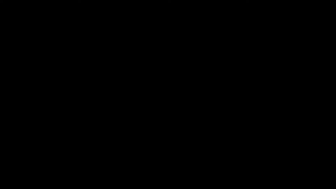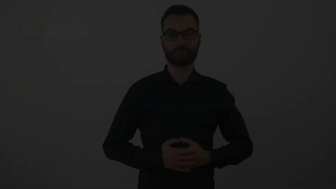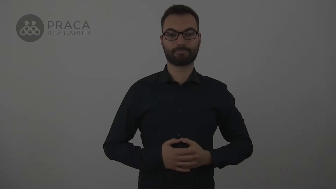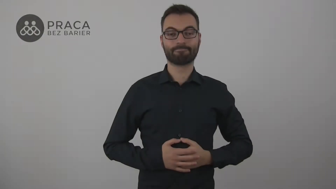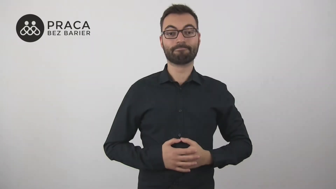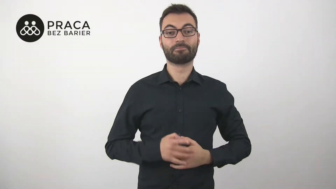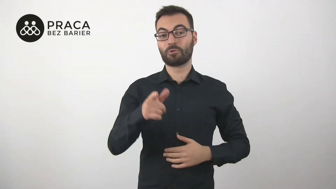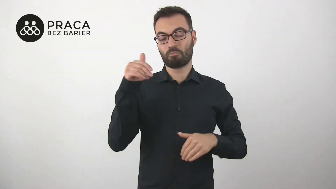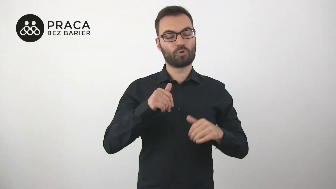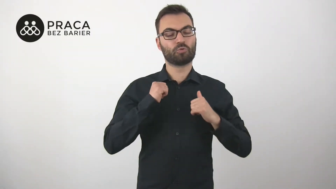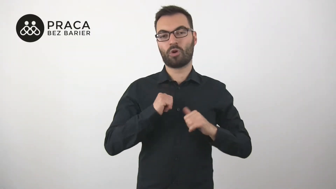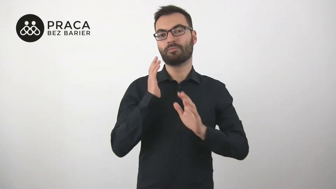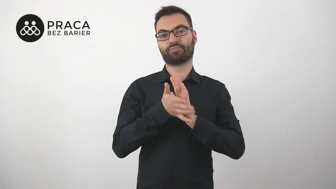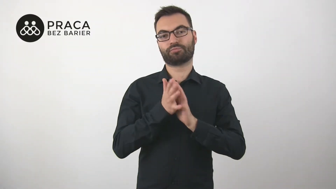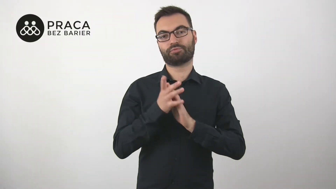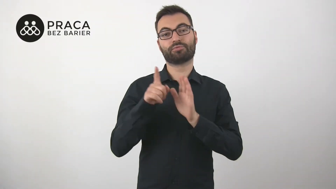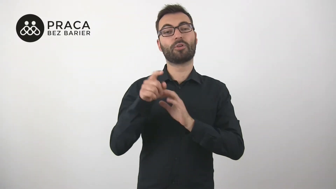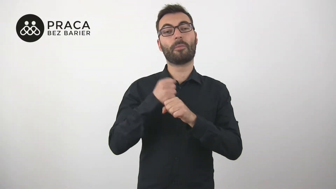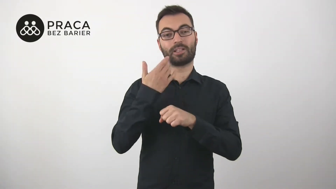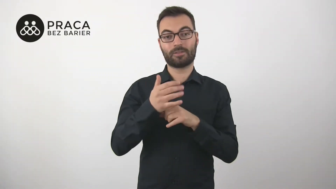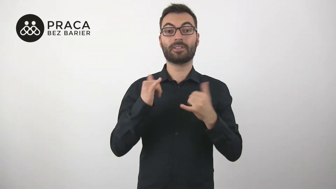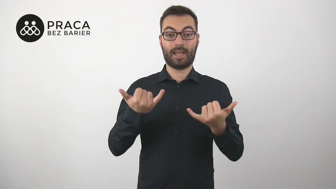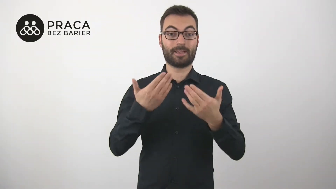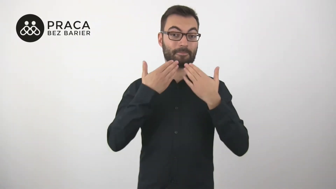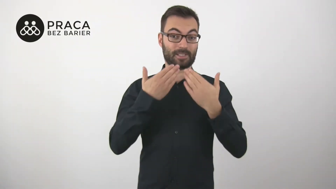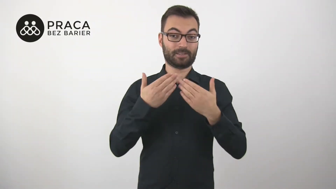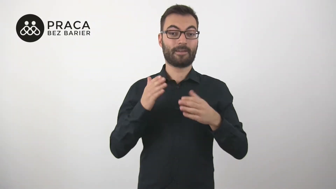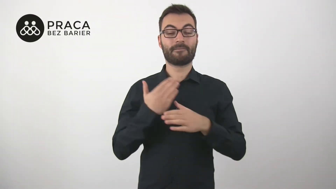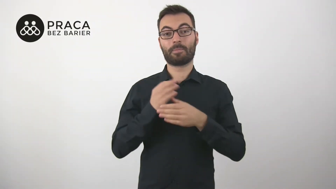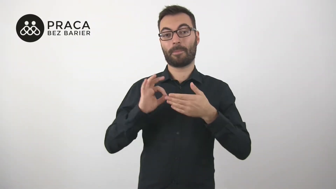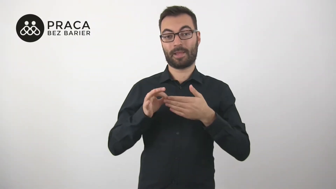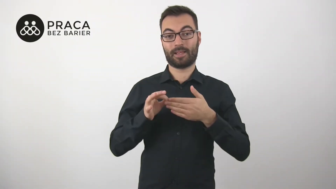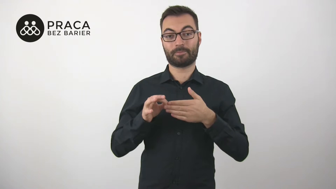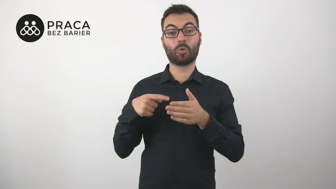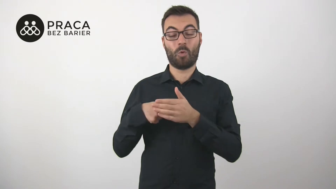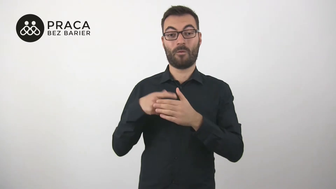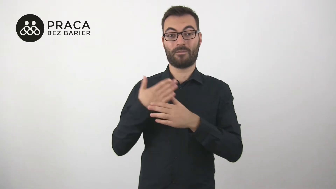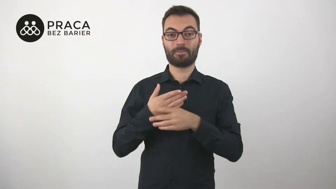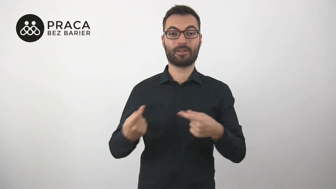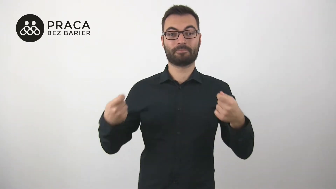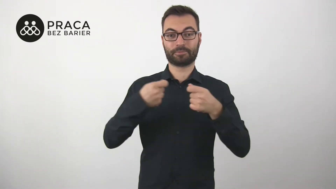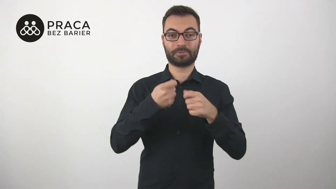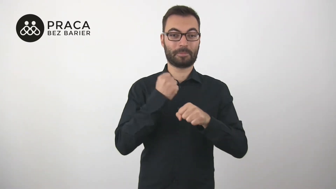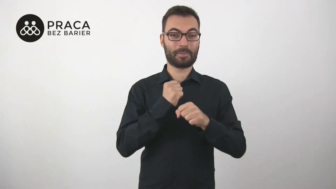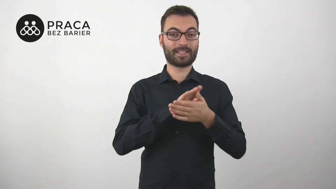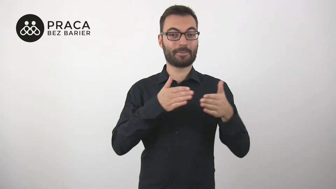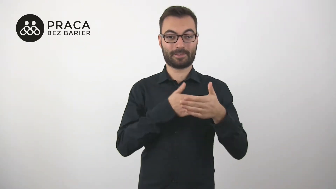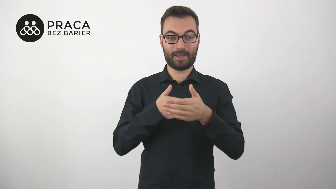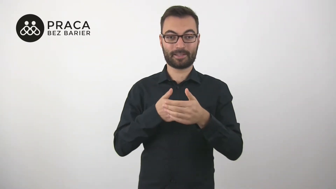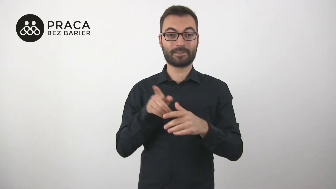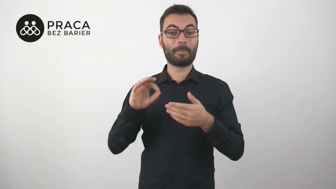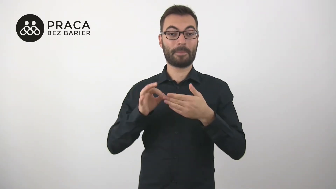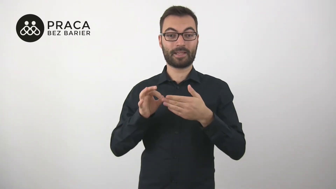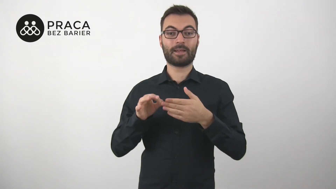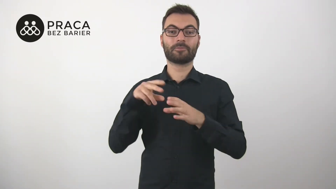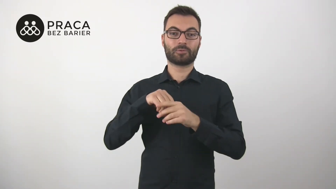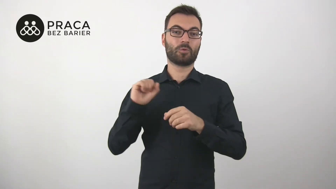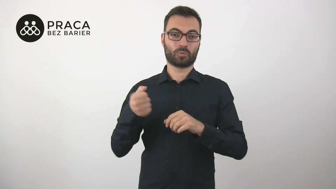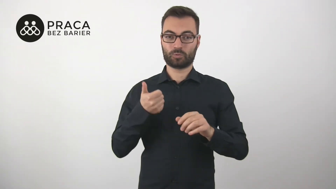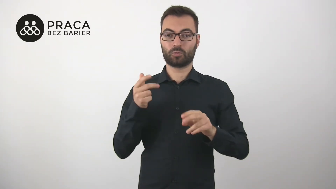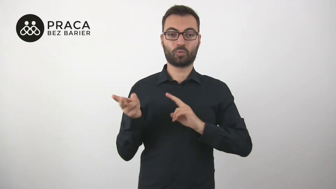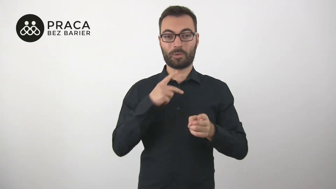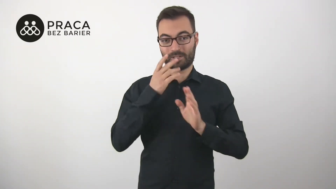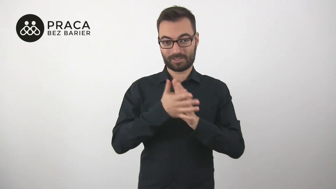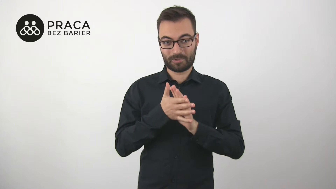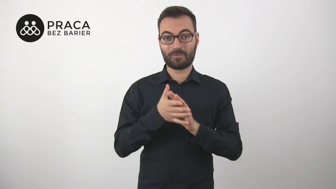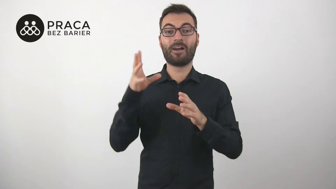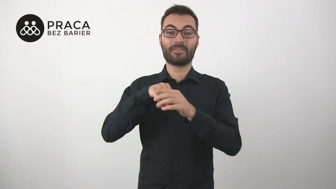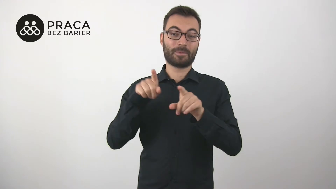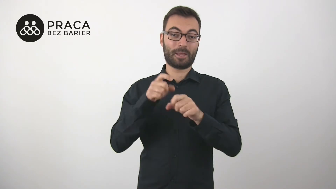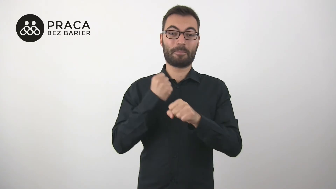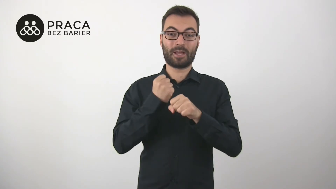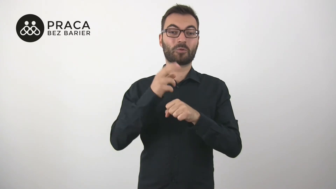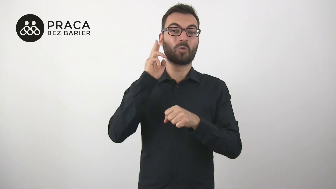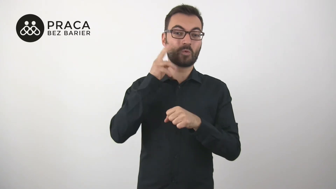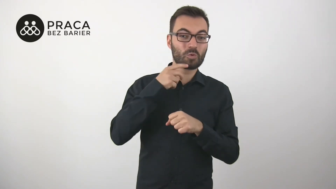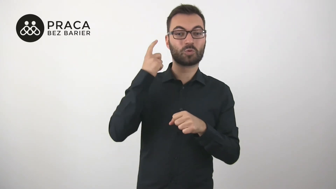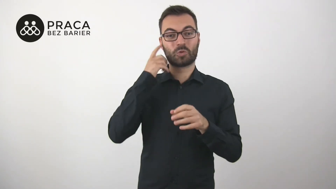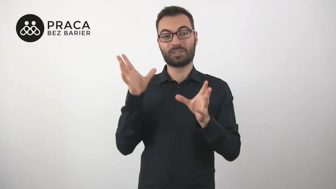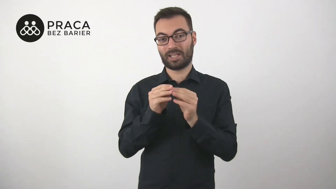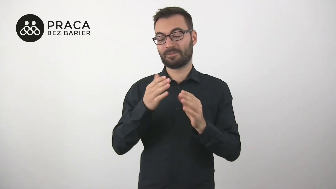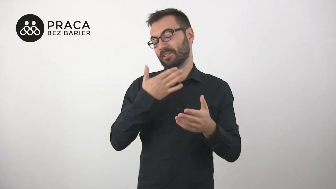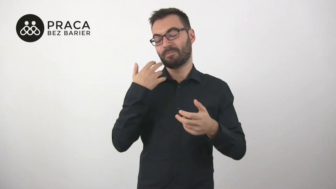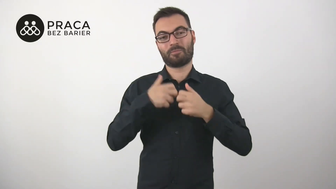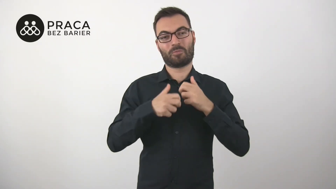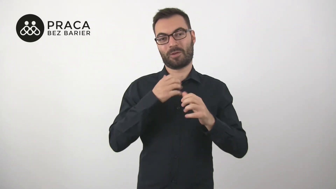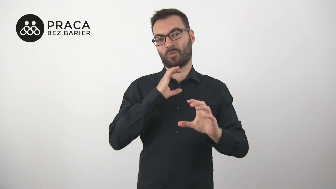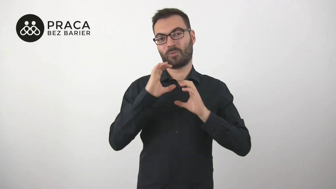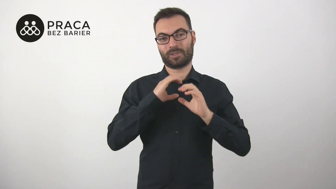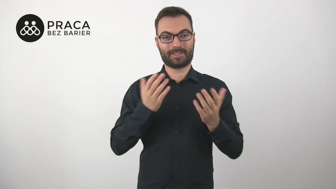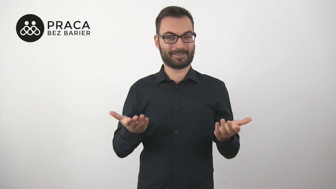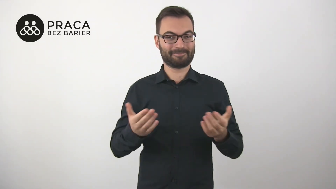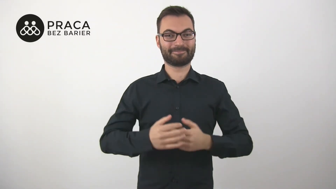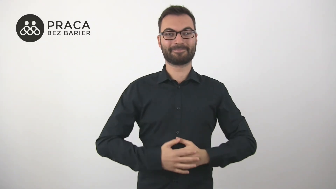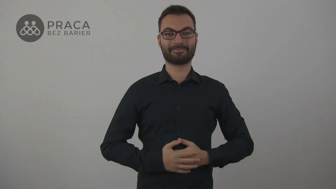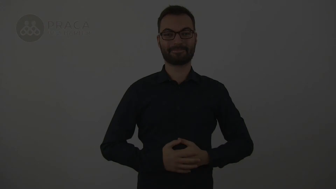4